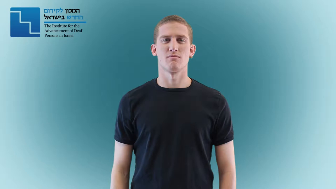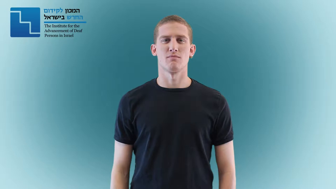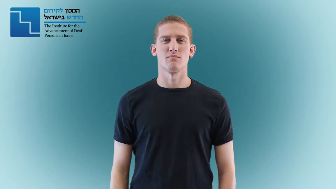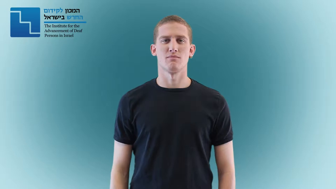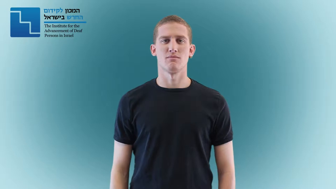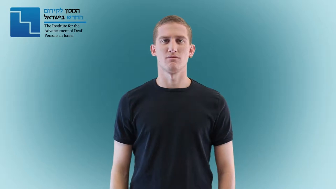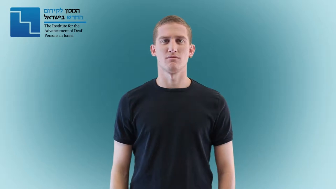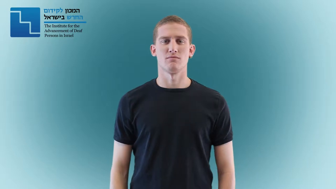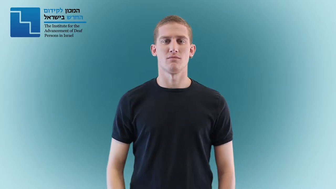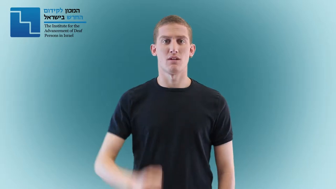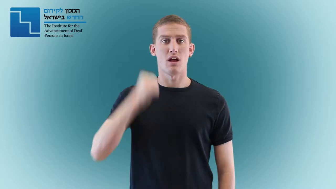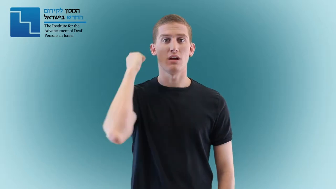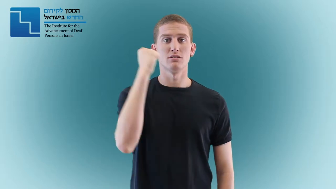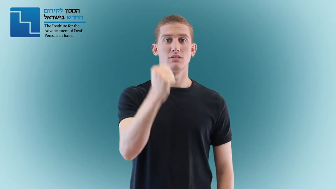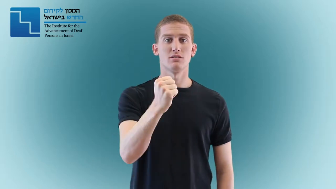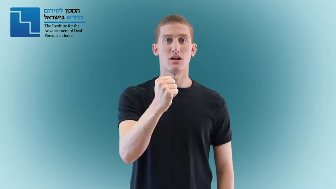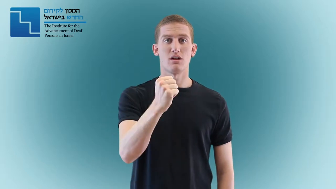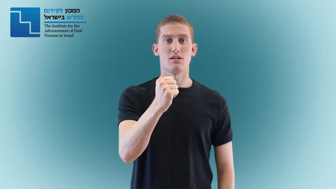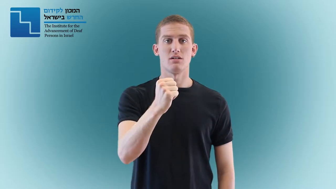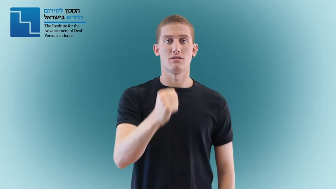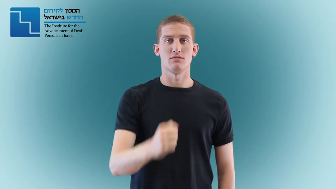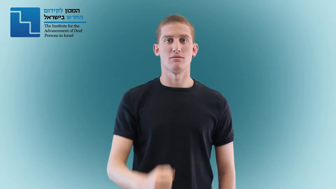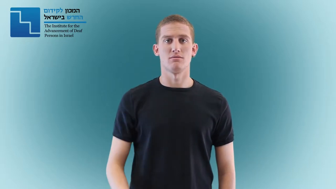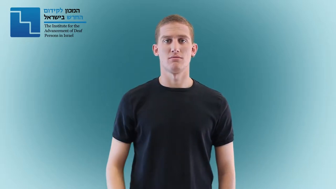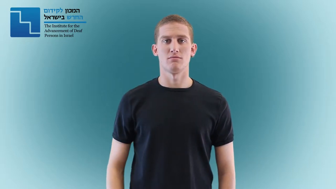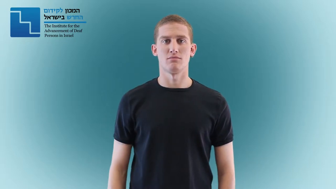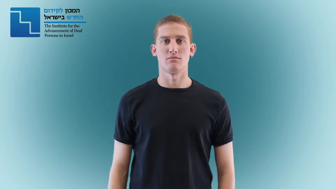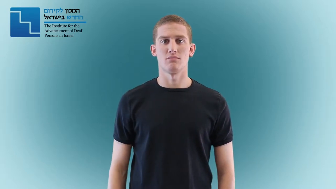רצח